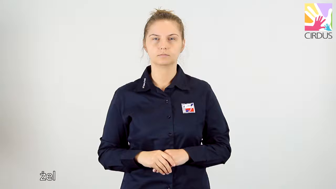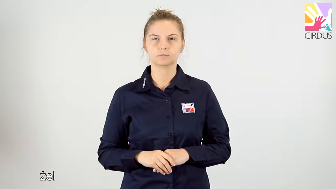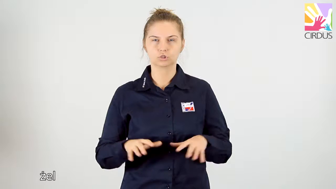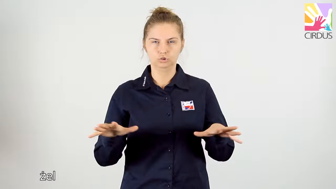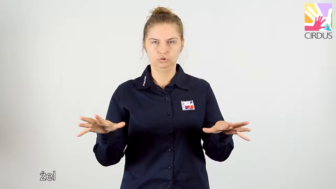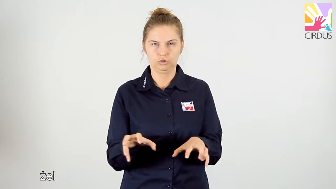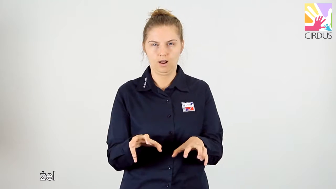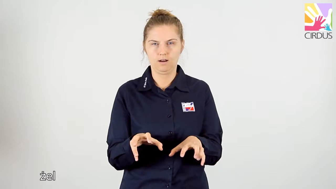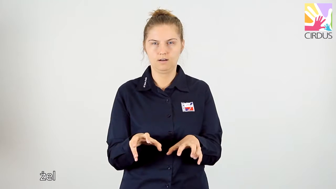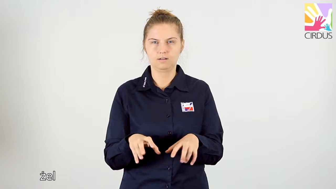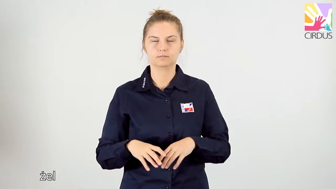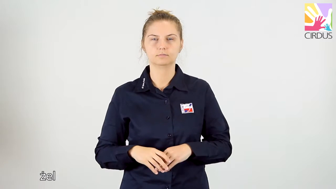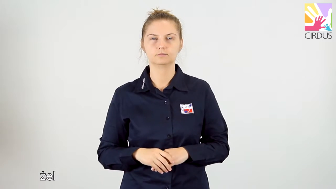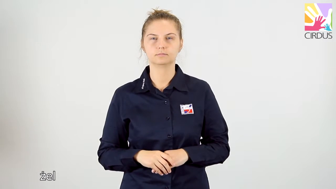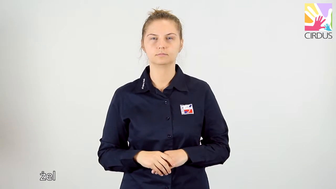żel